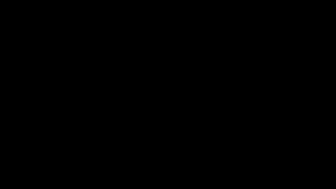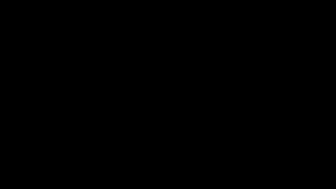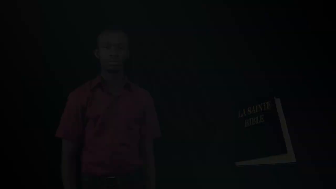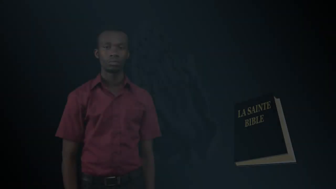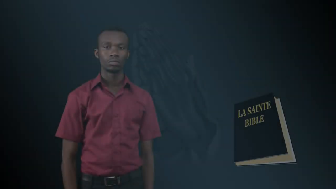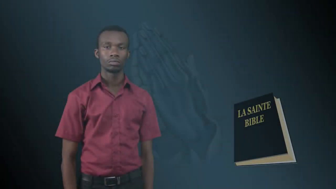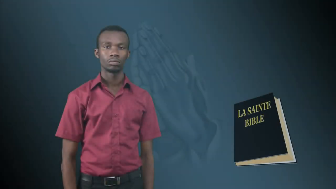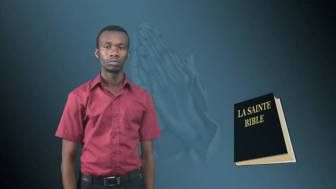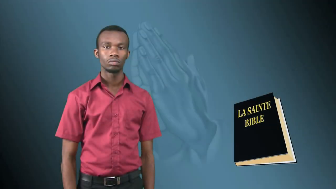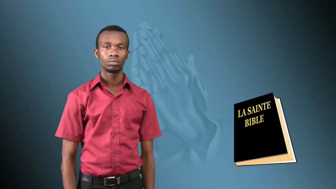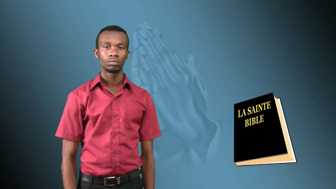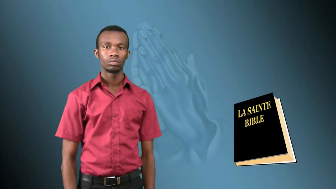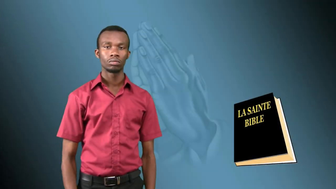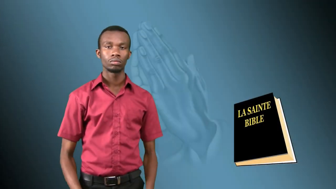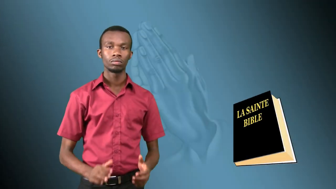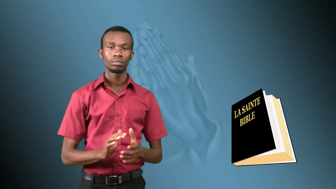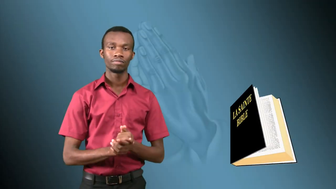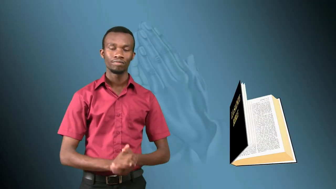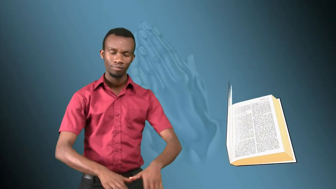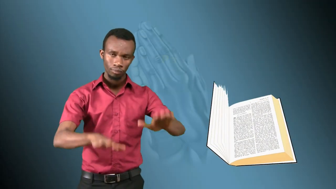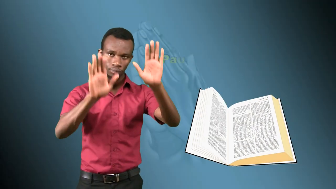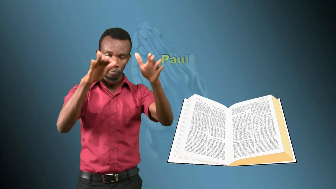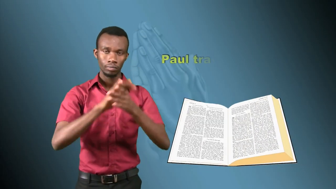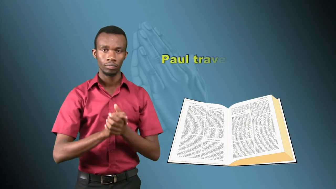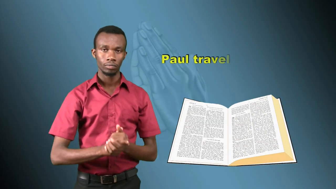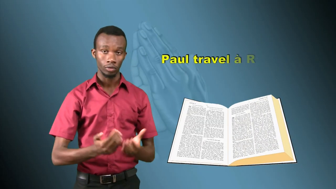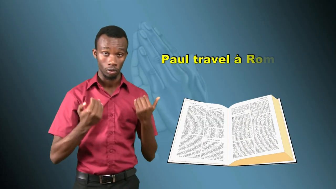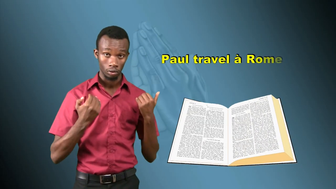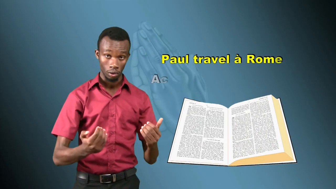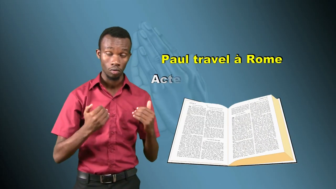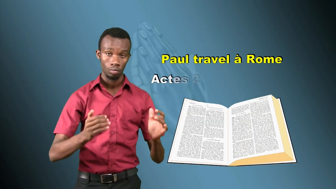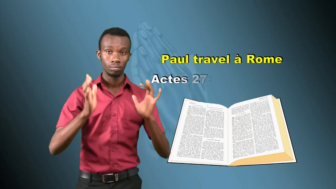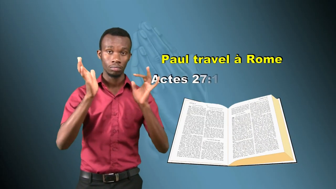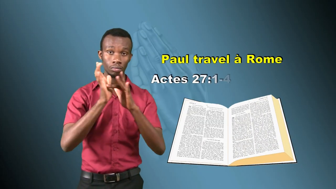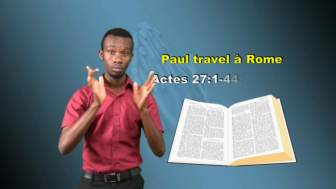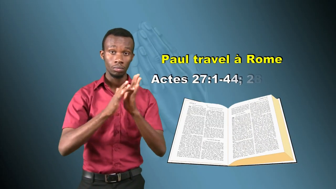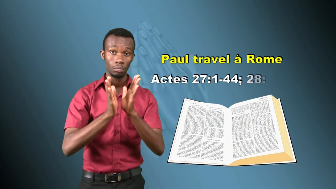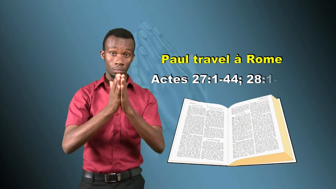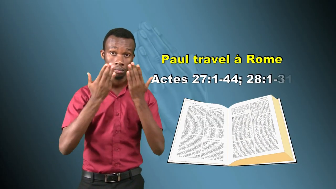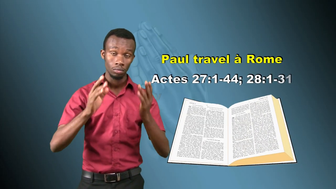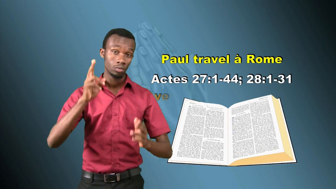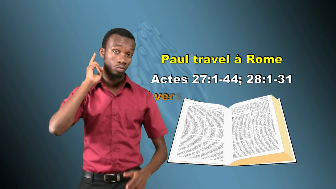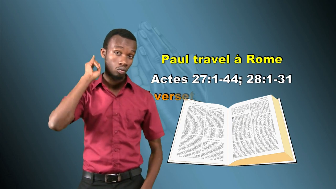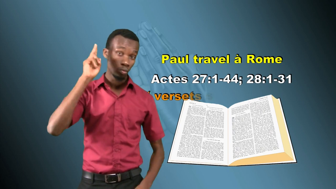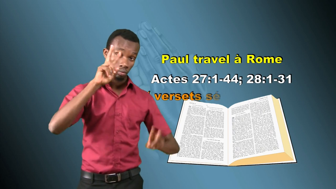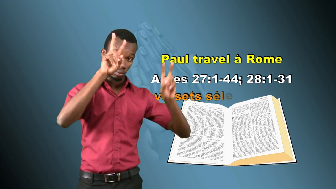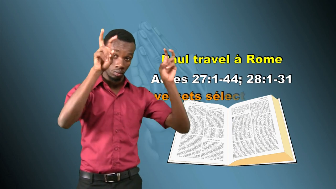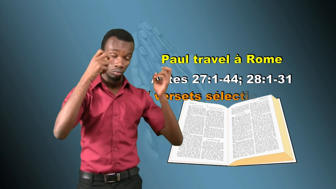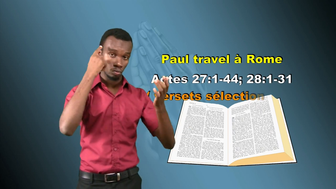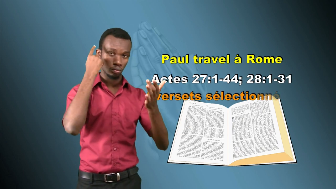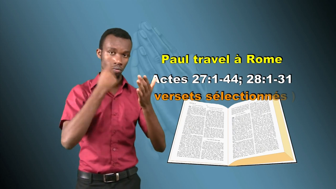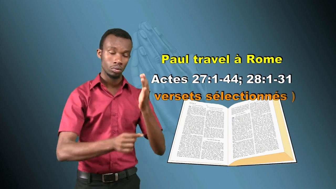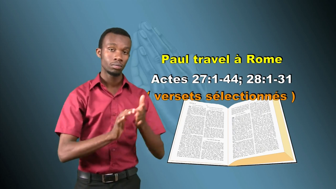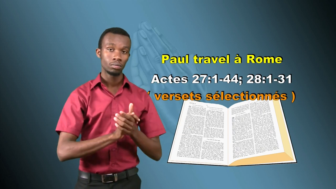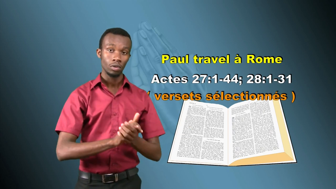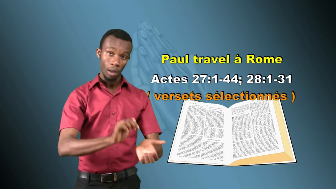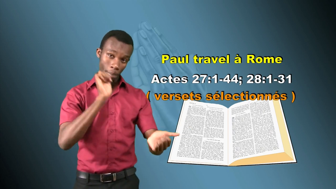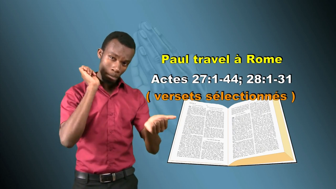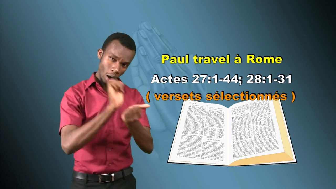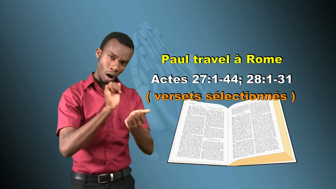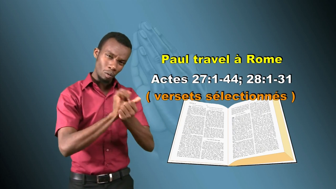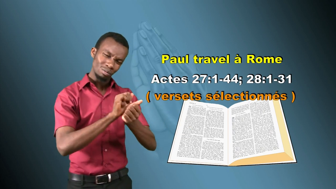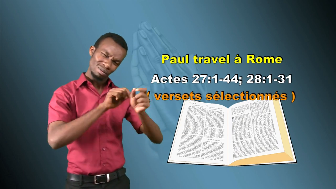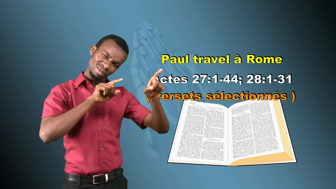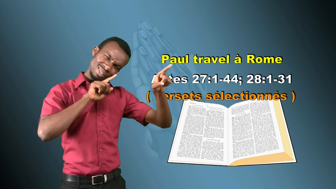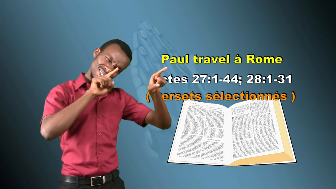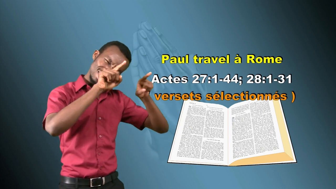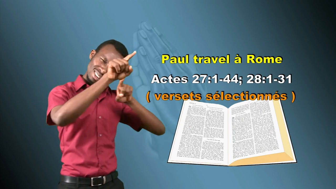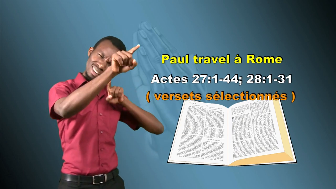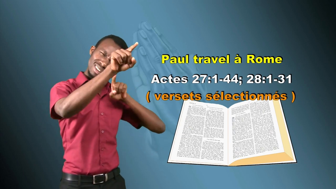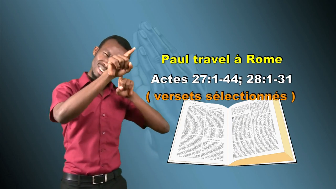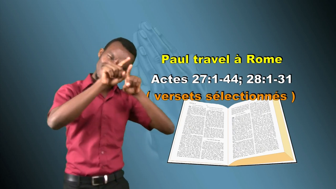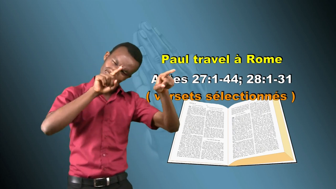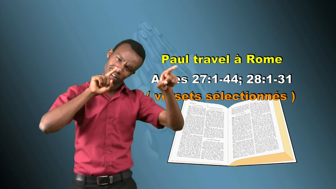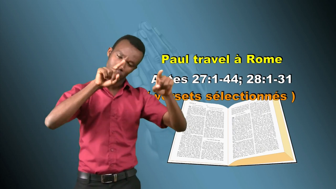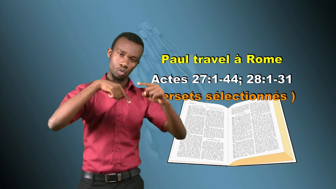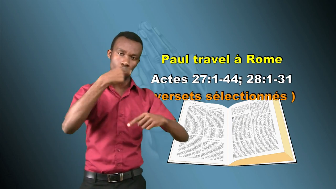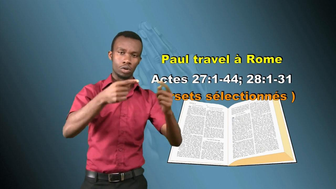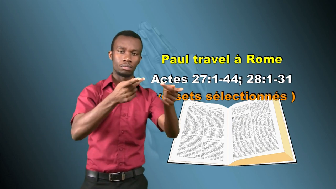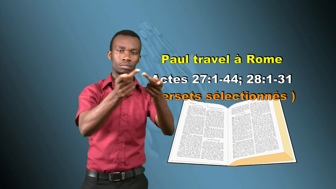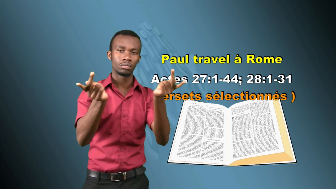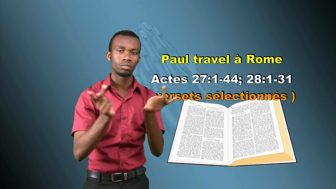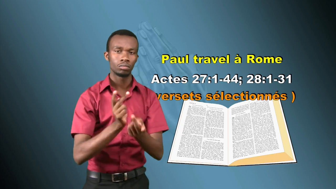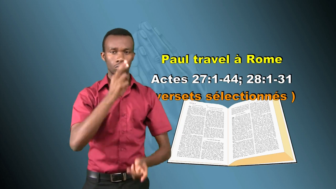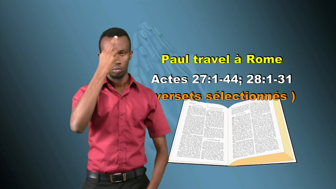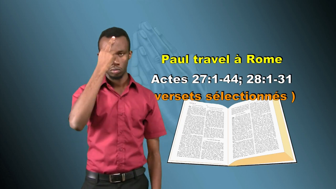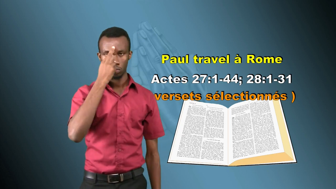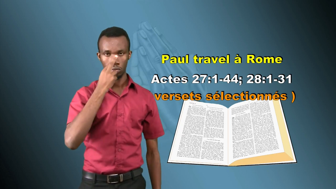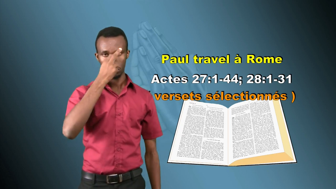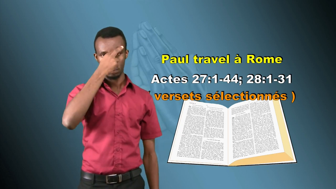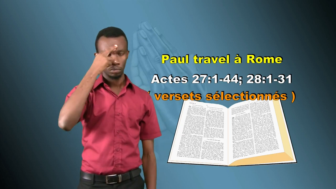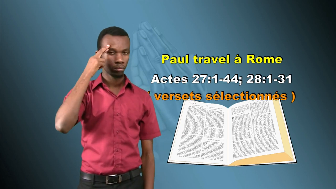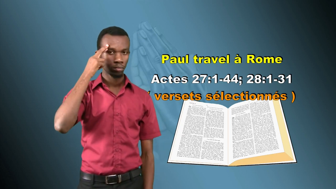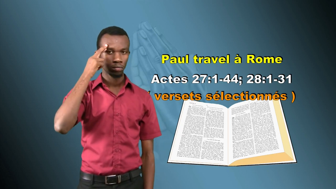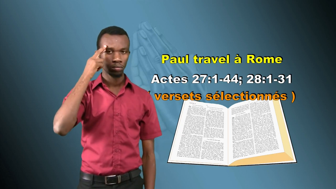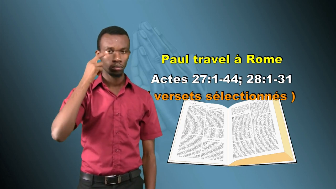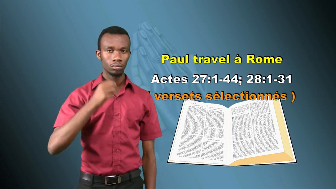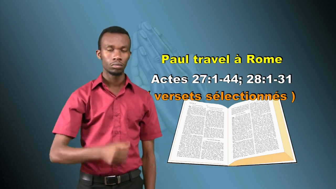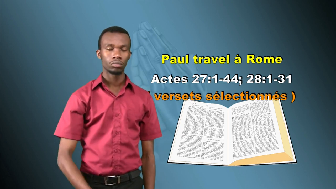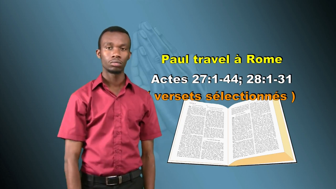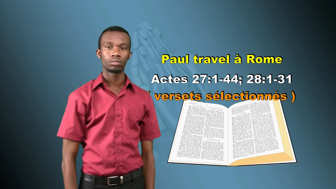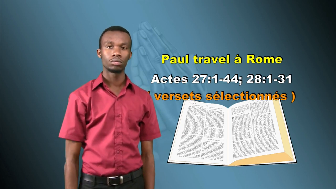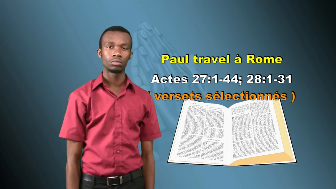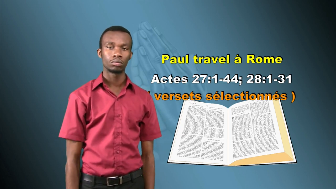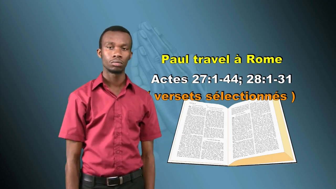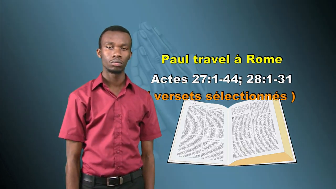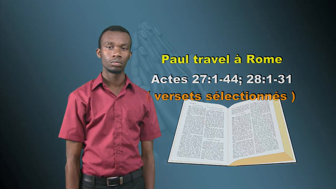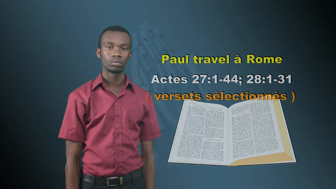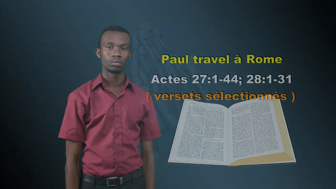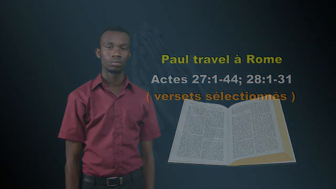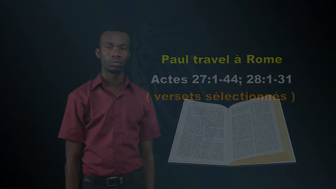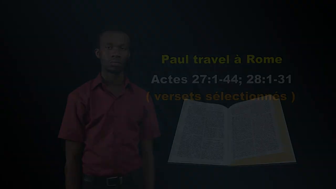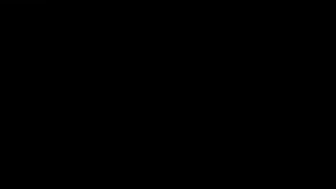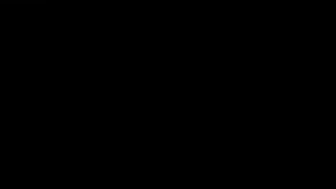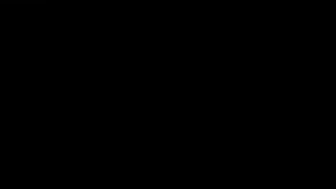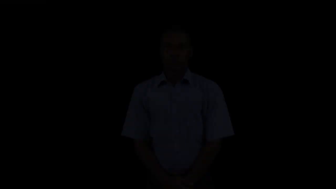Paul travel à Rome